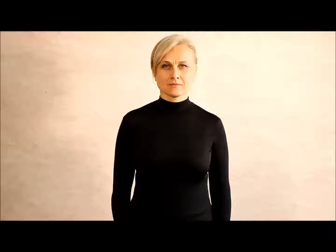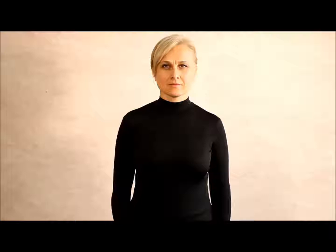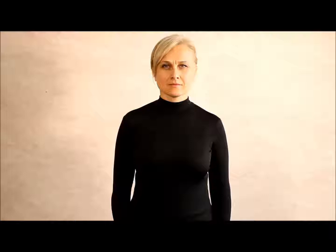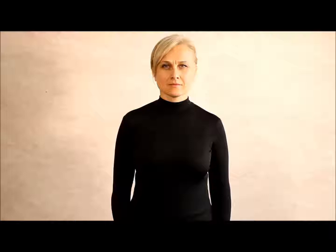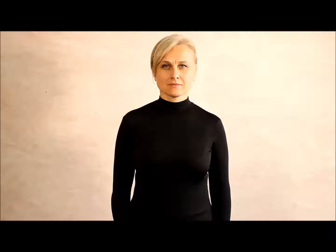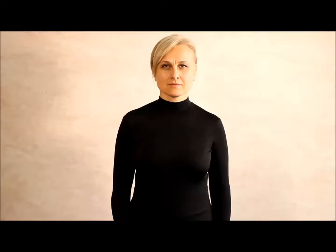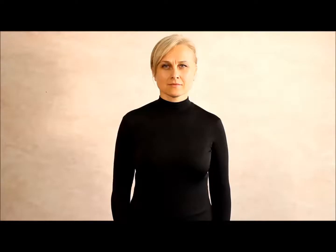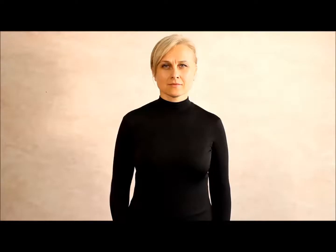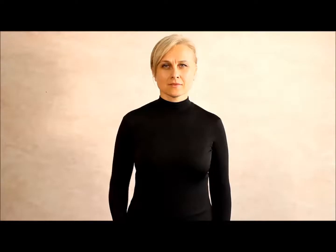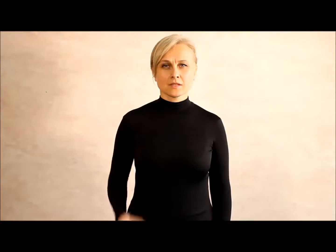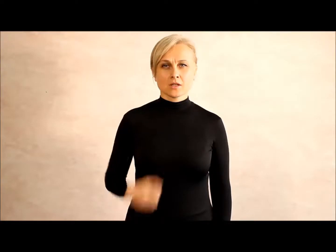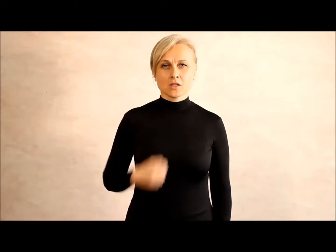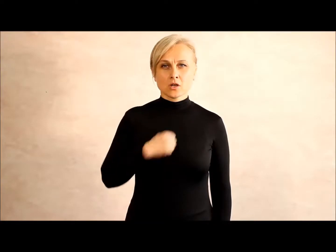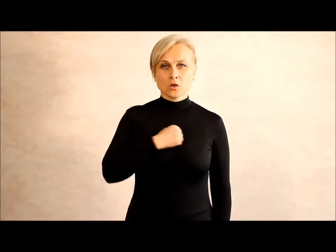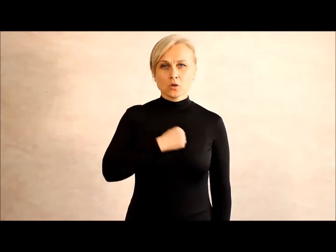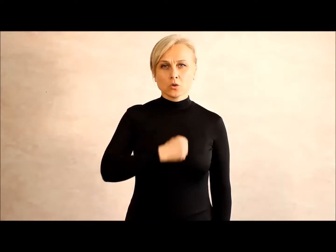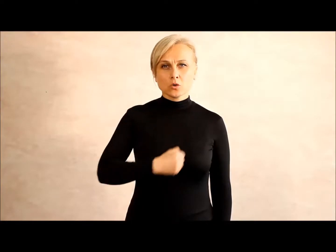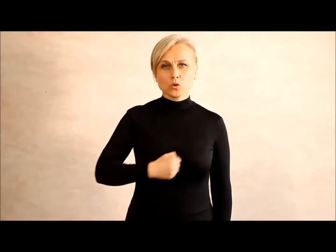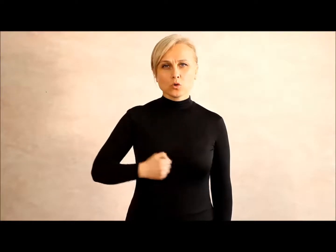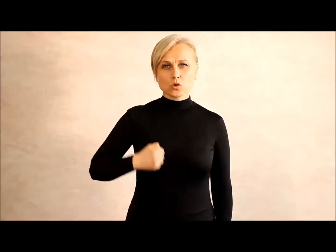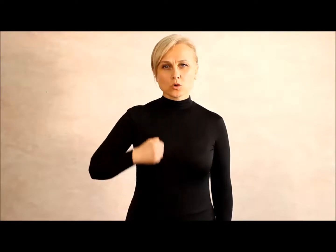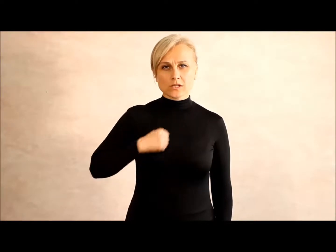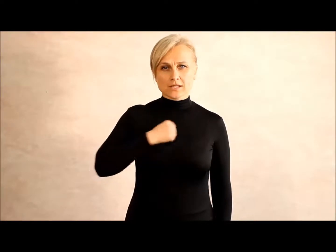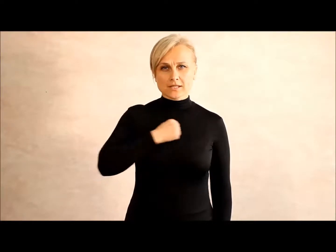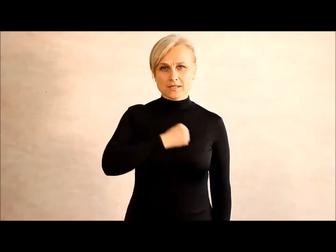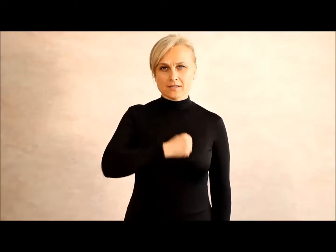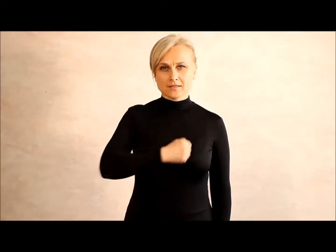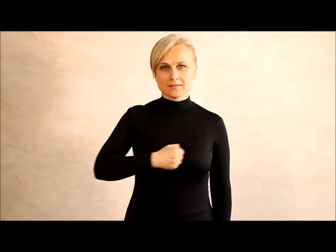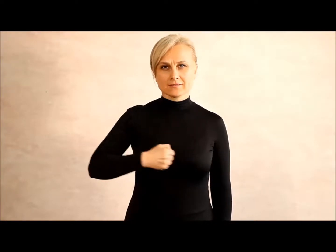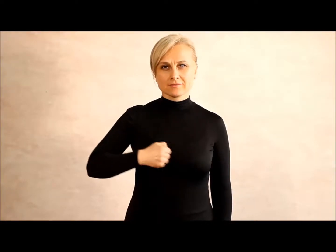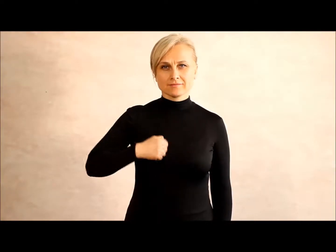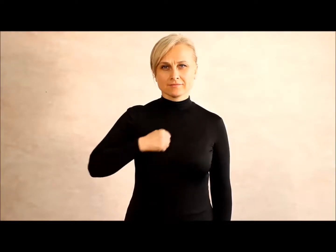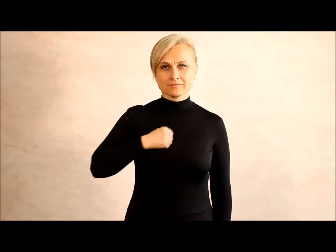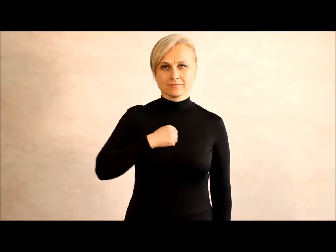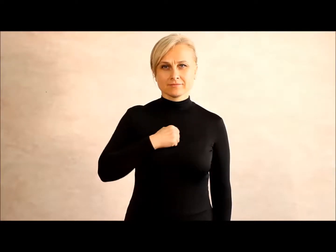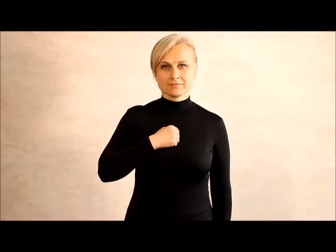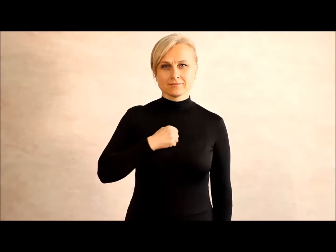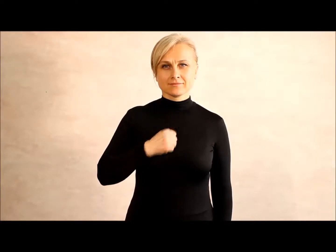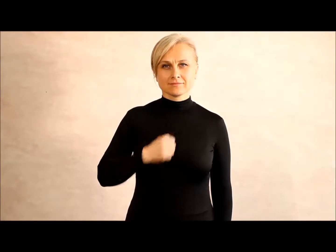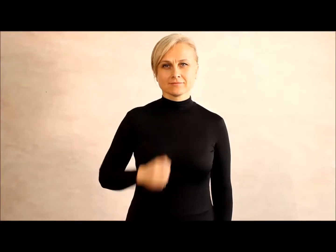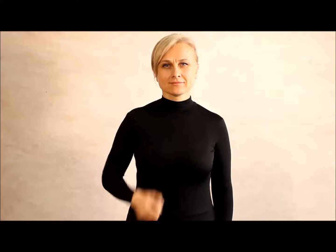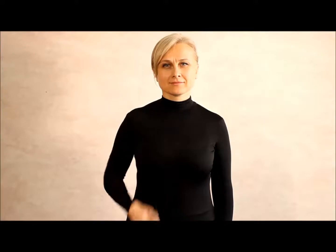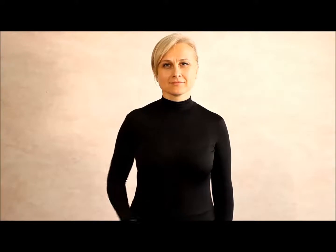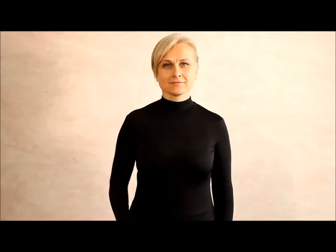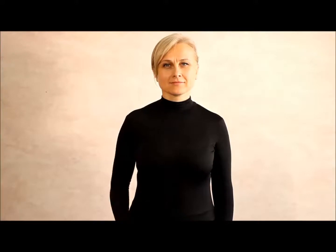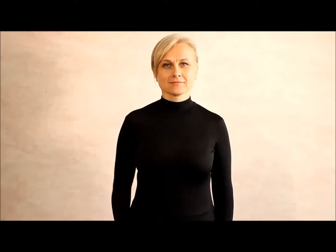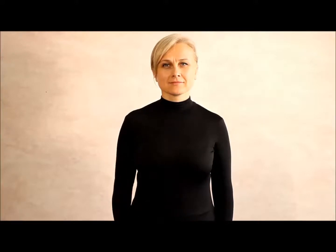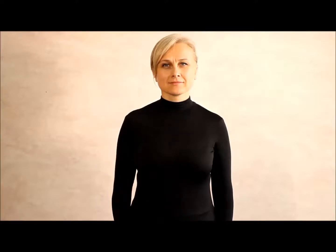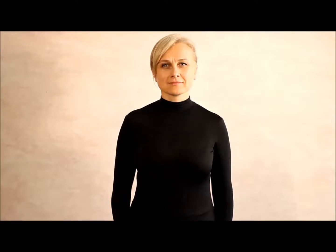Urs